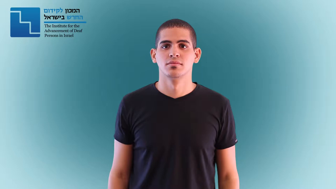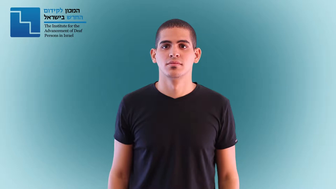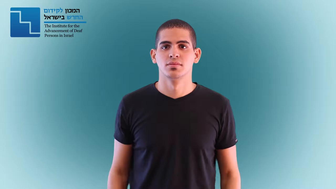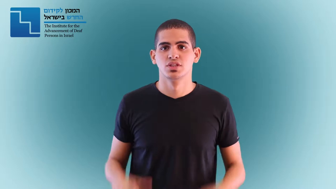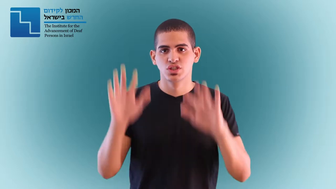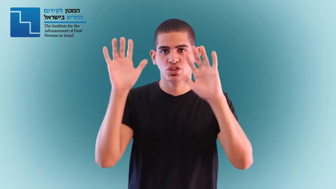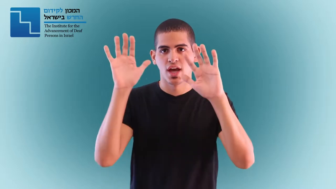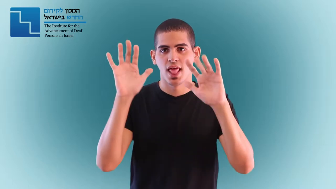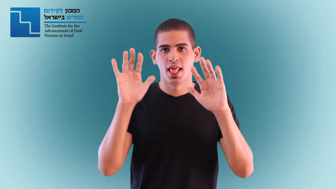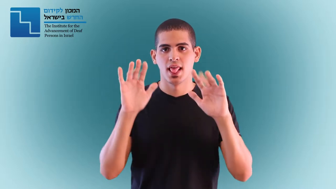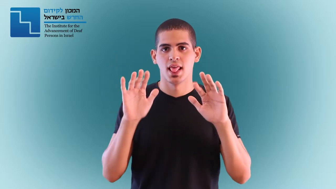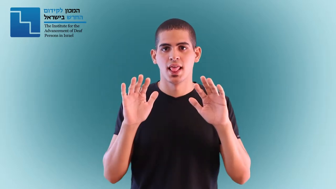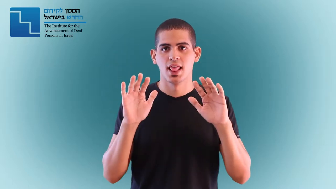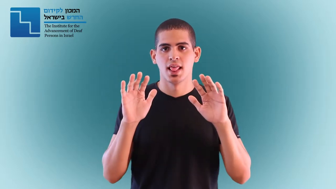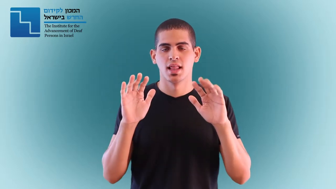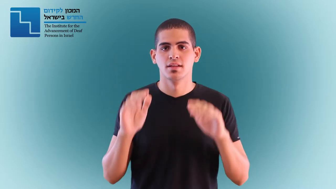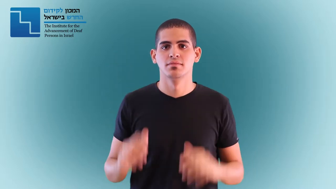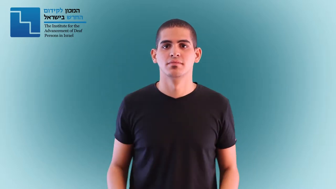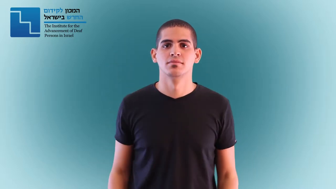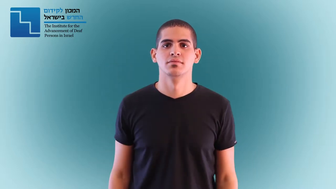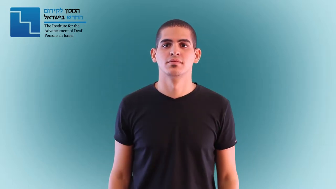שלג